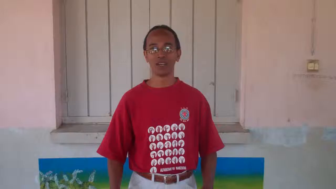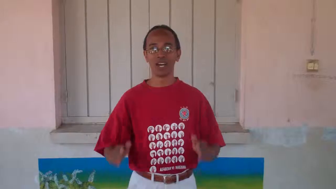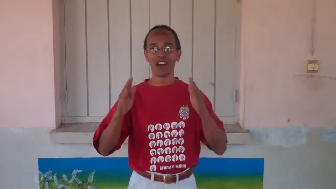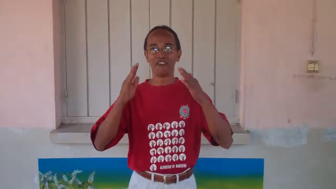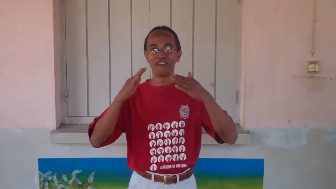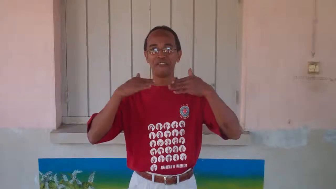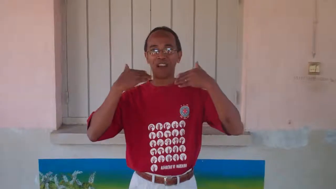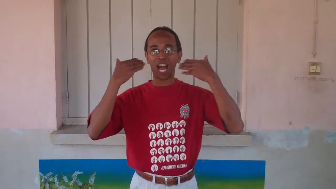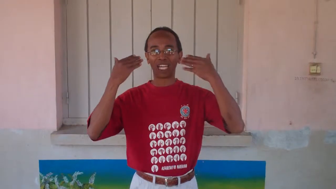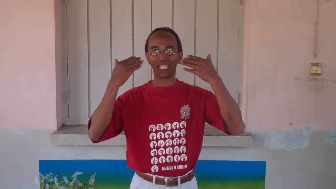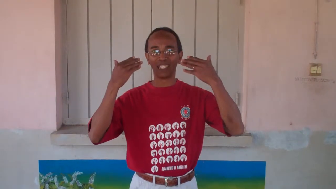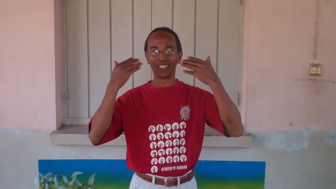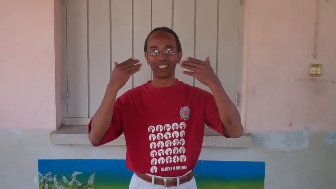faly